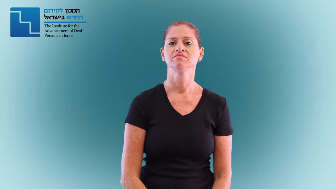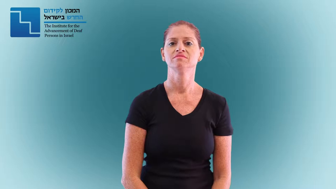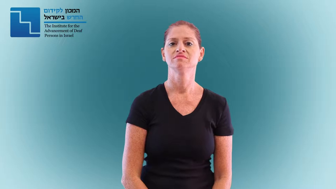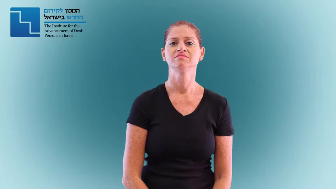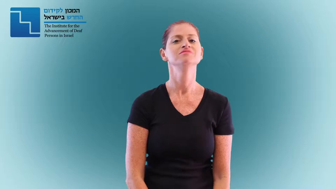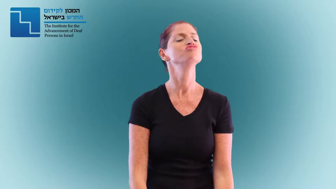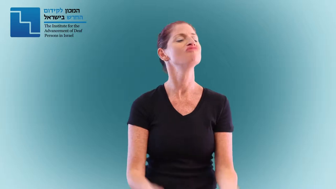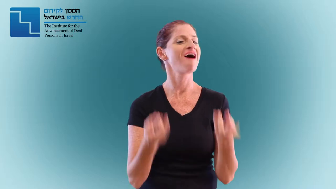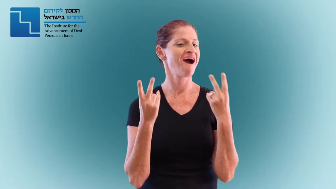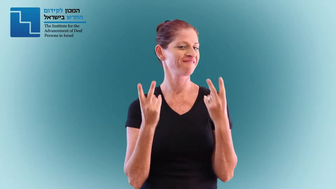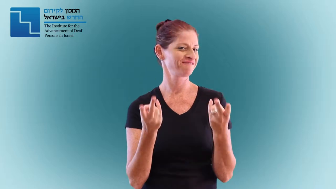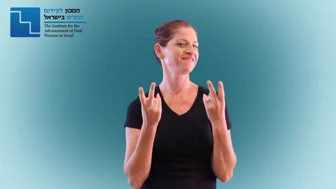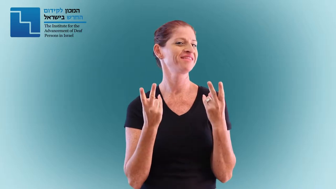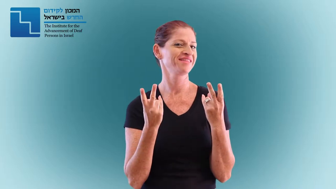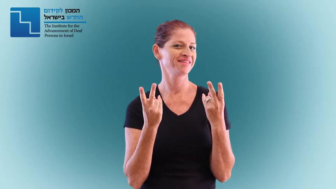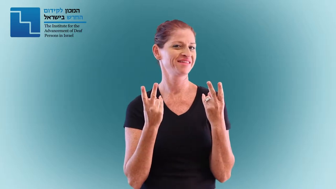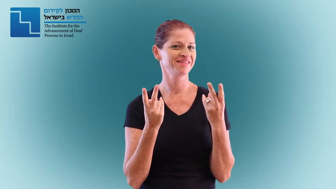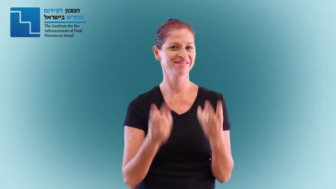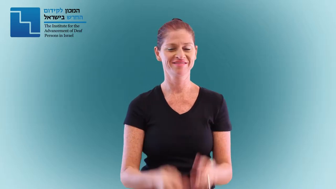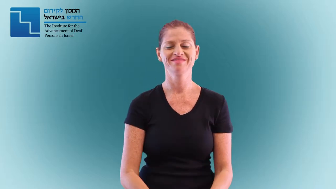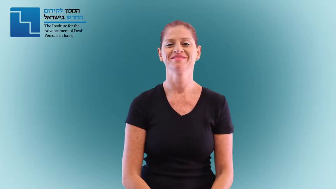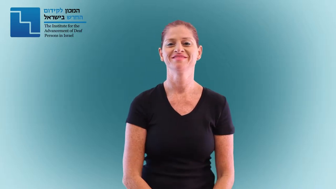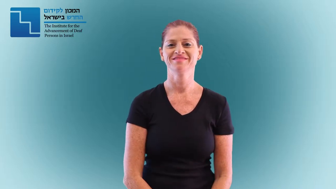שווה